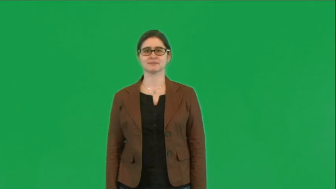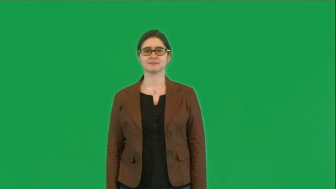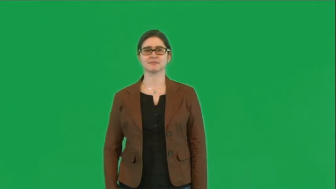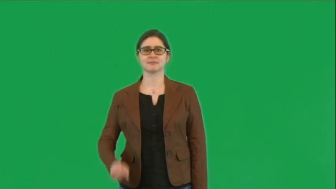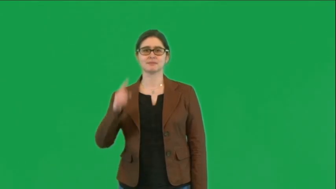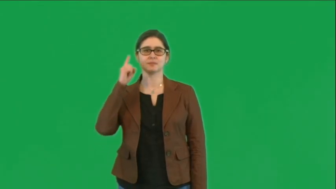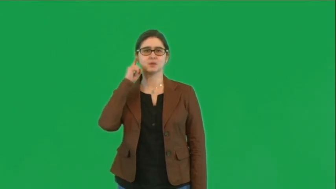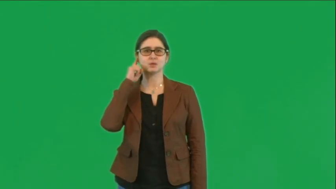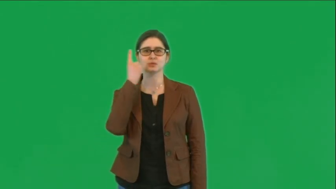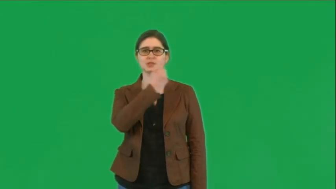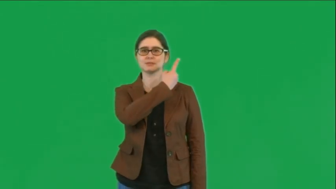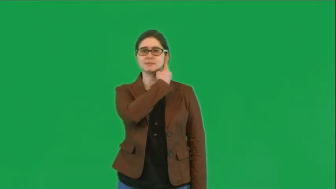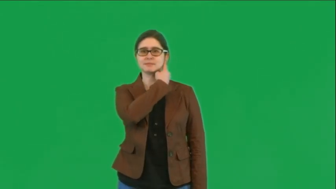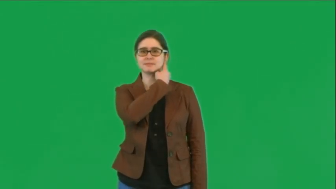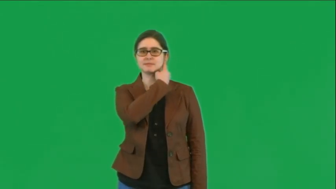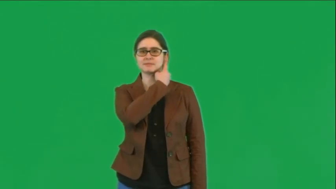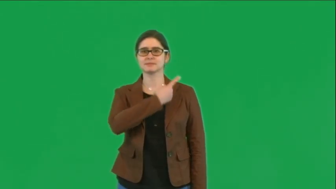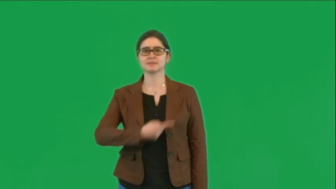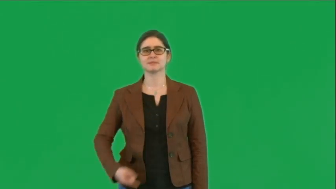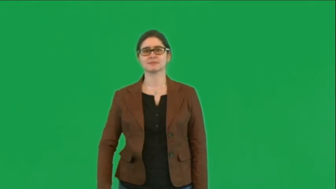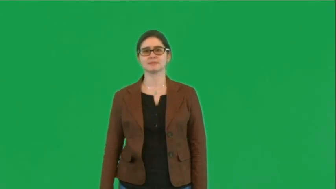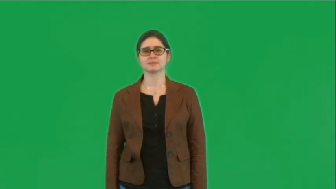uszy